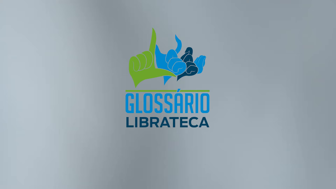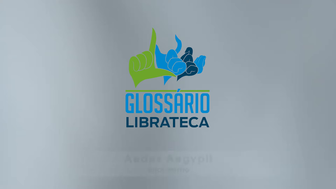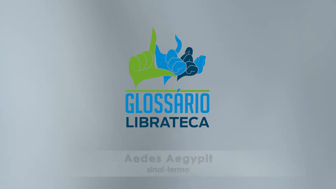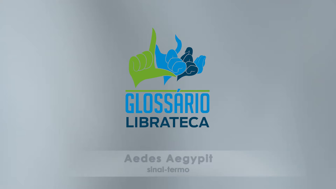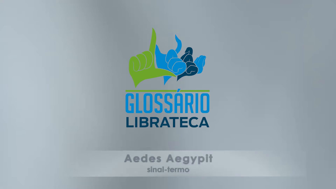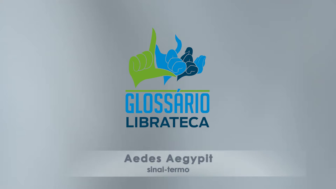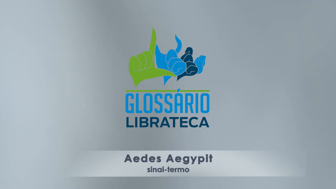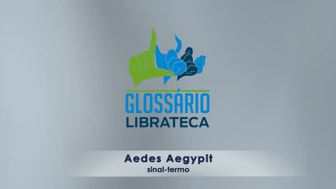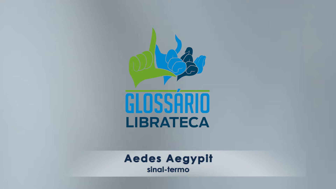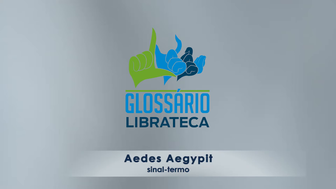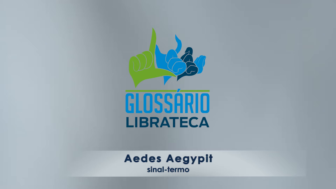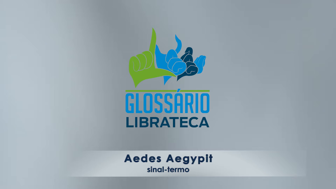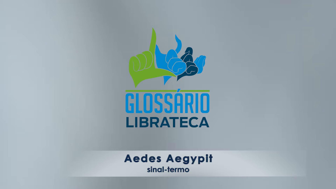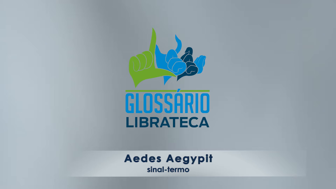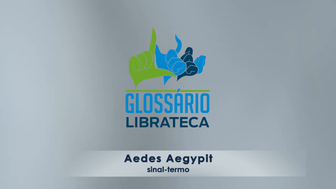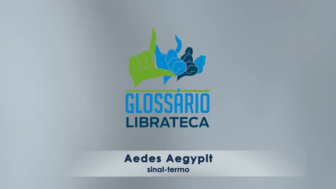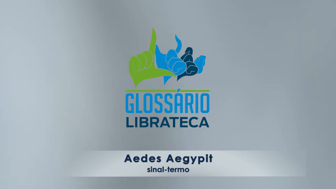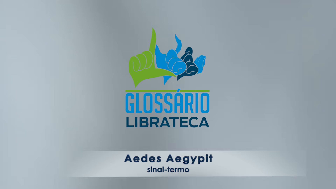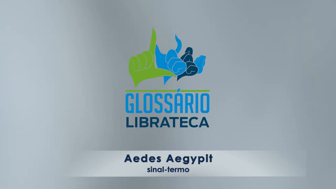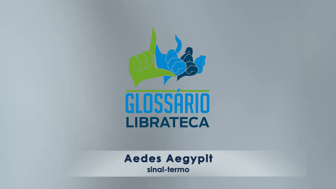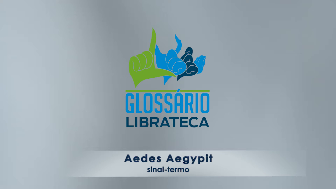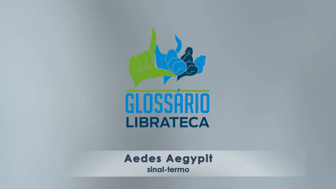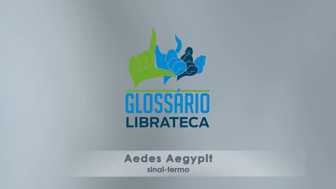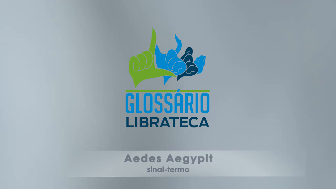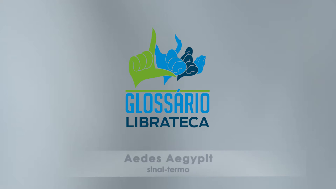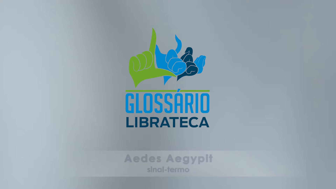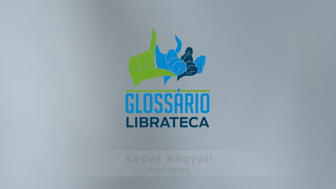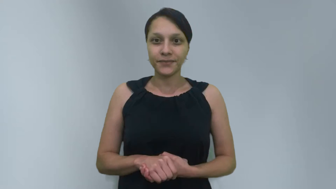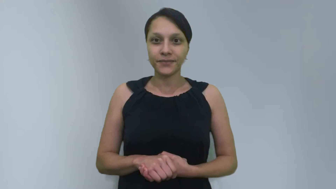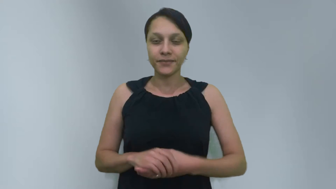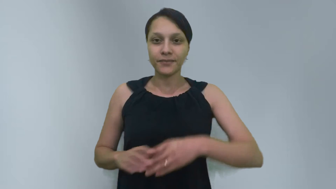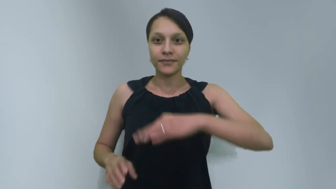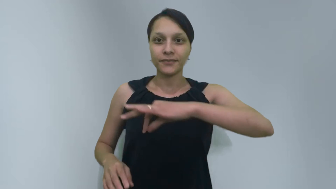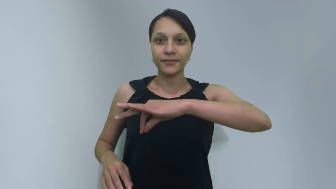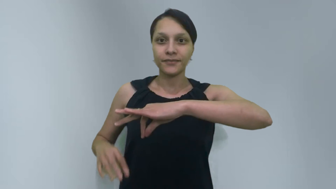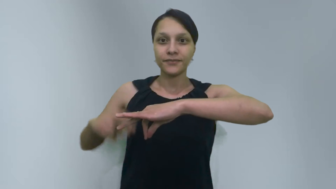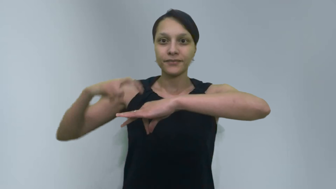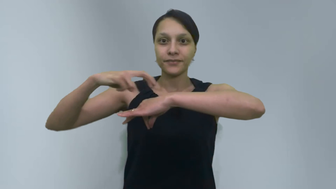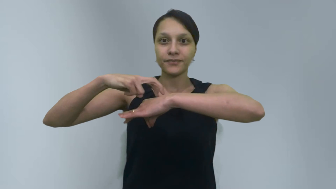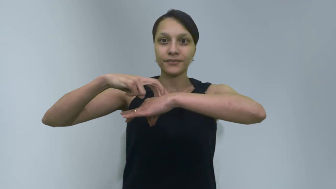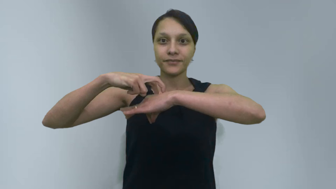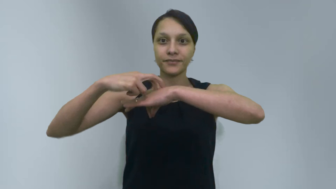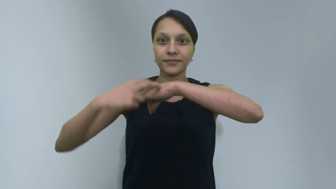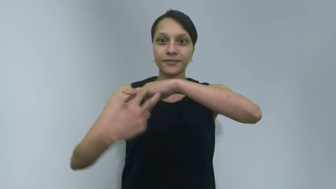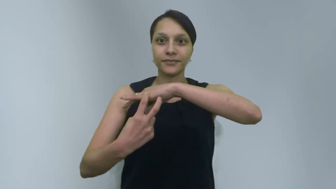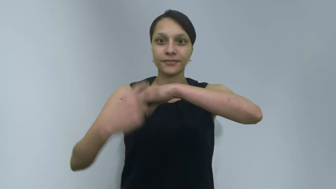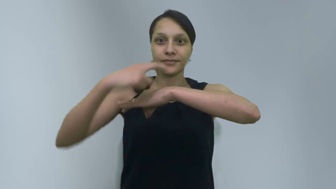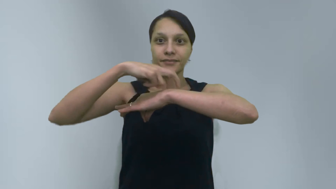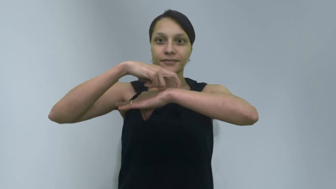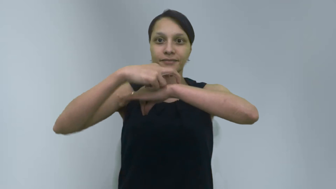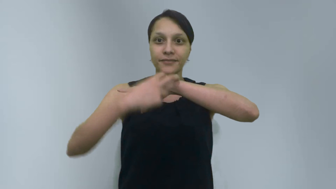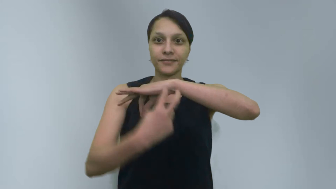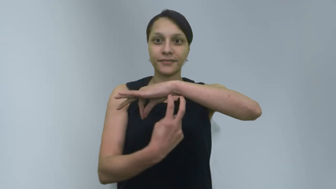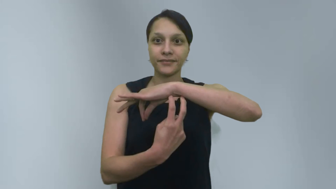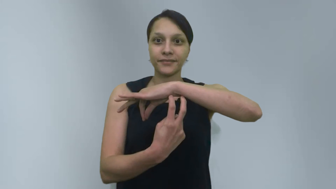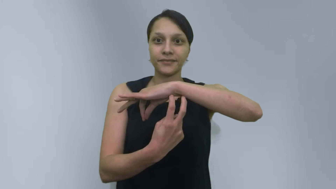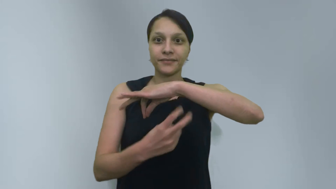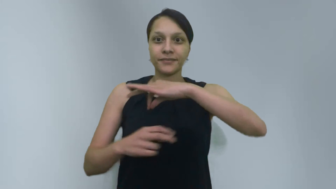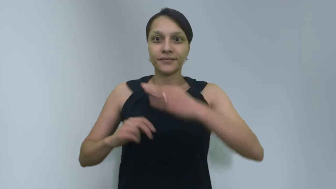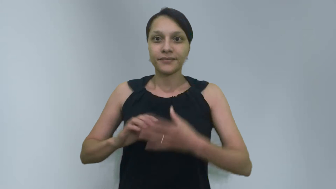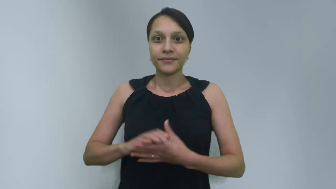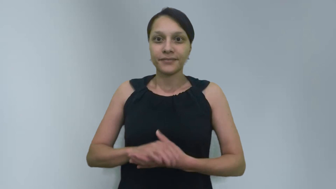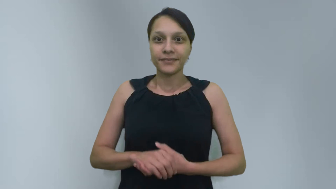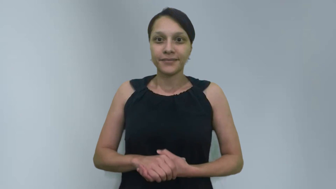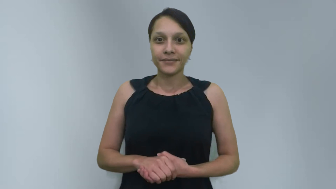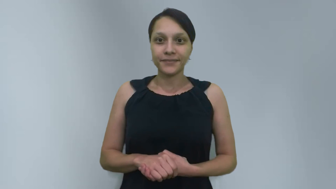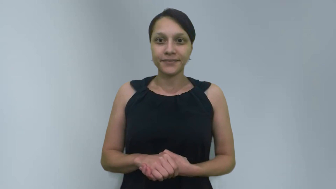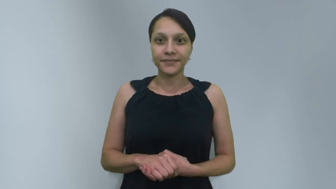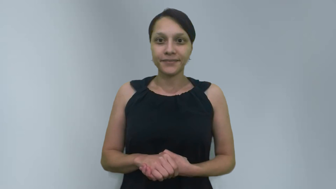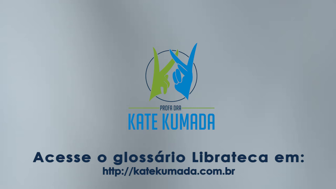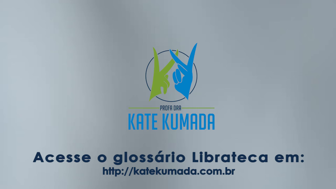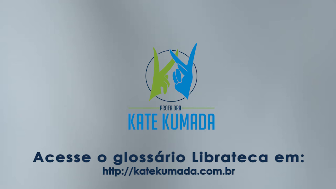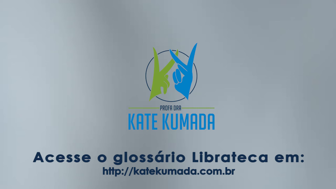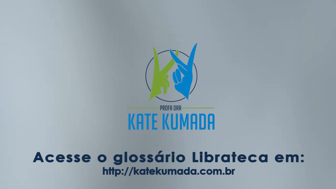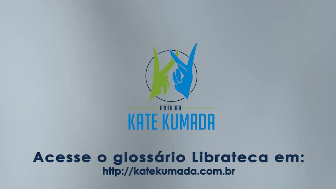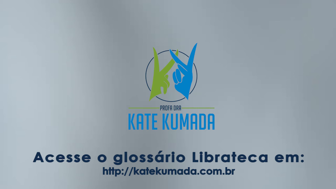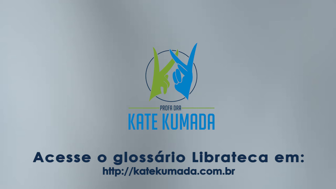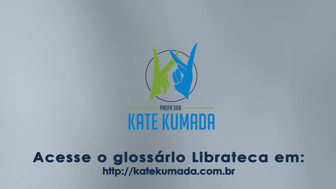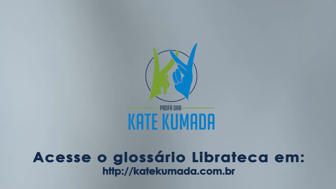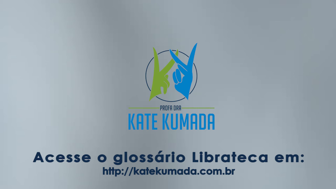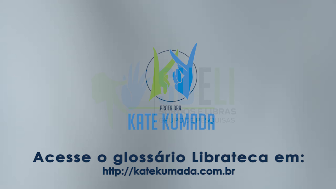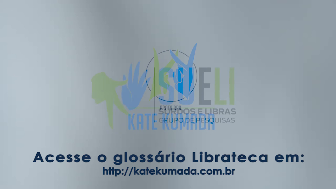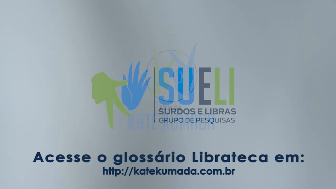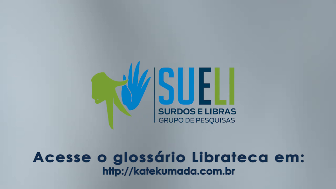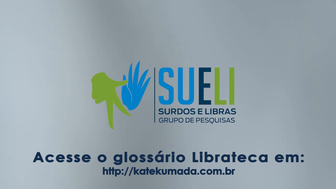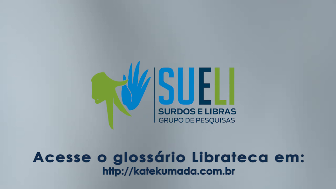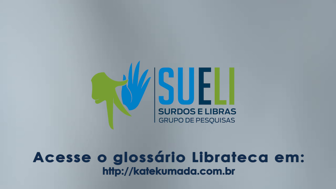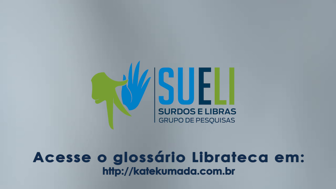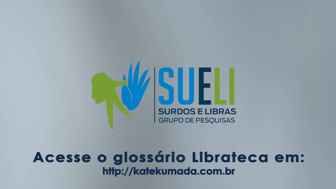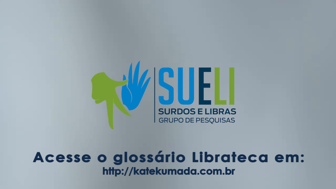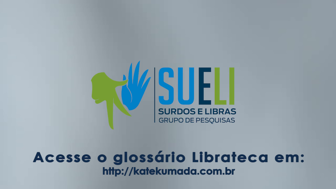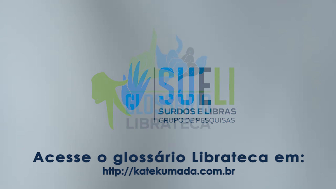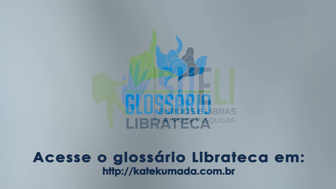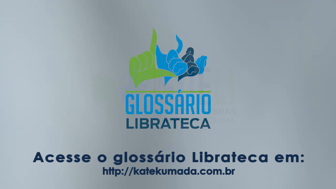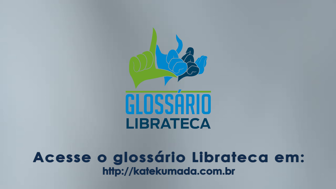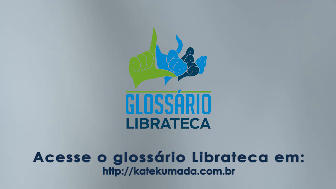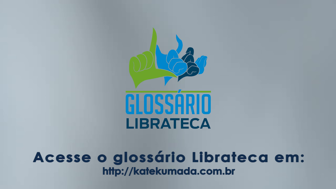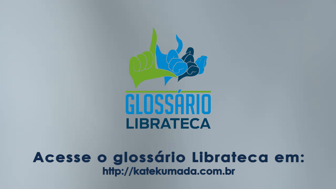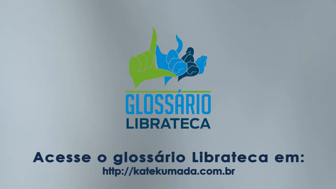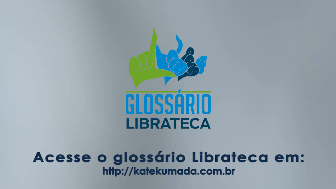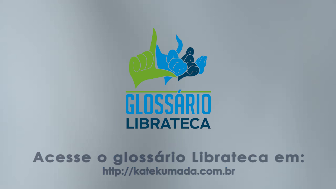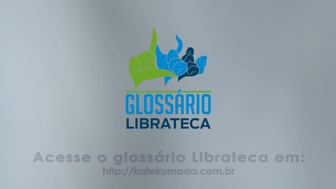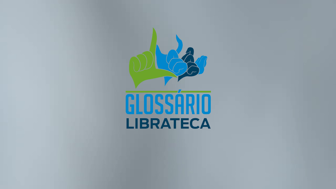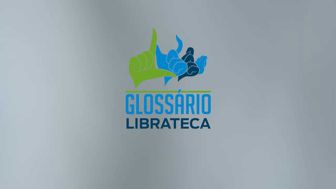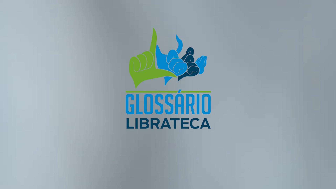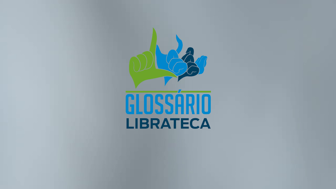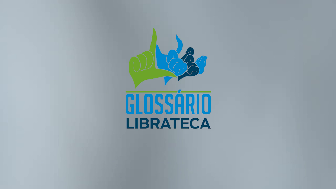Aedes Aegypti